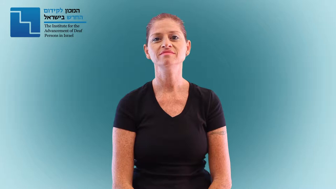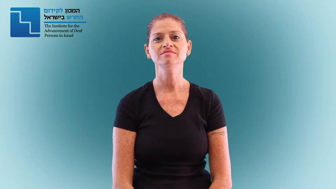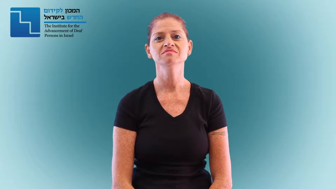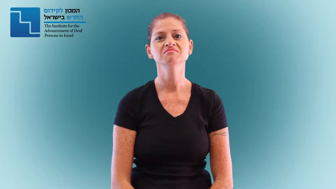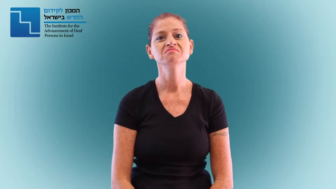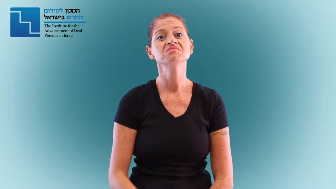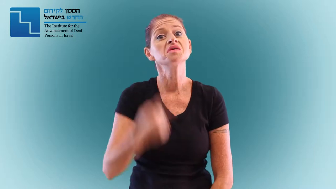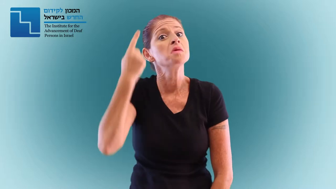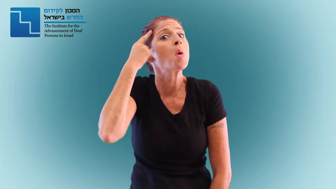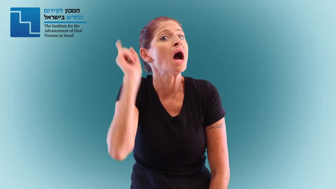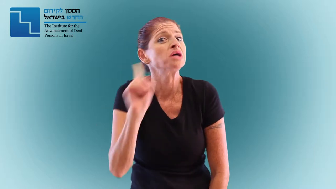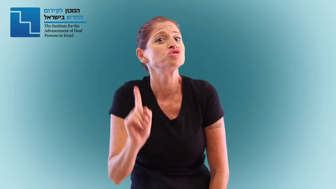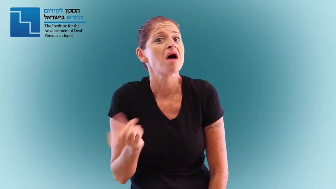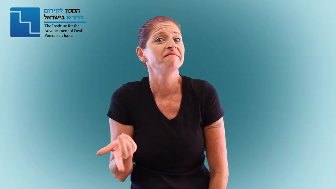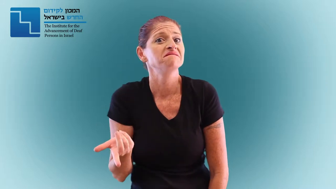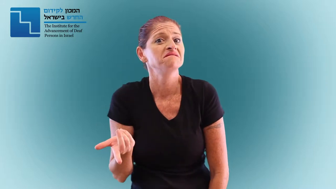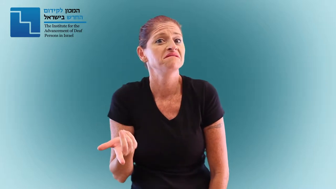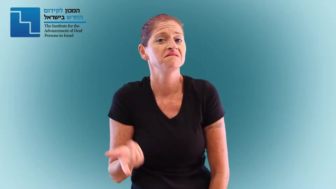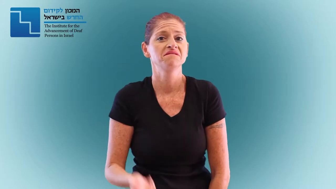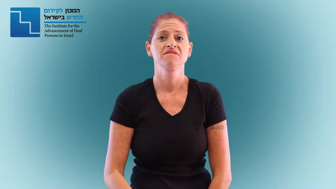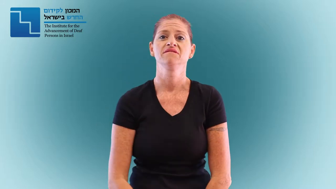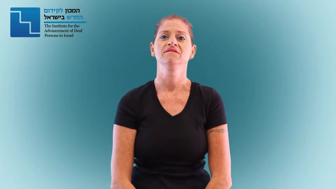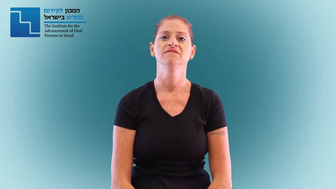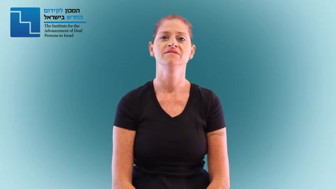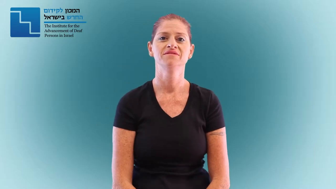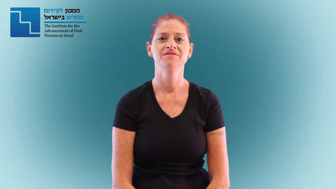לא חושב